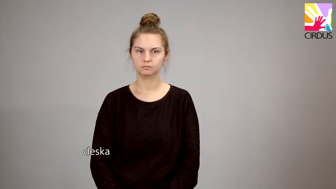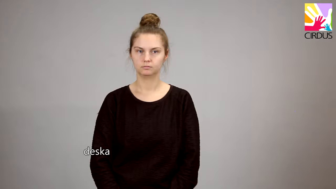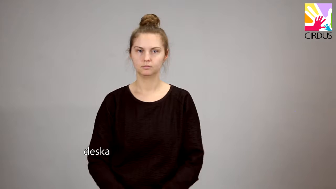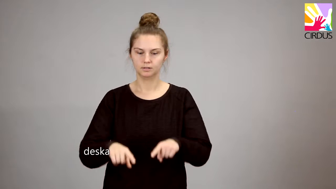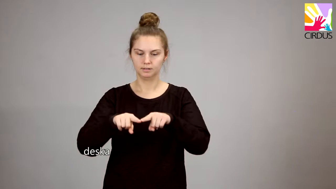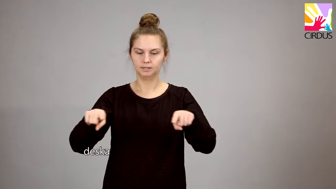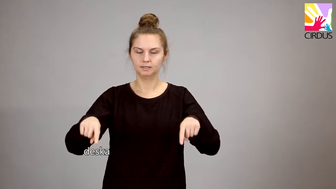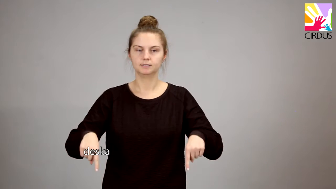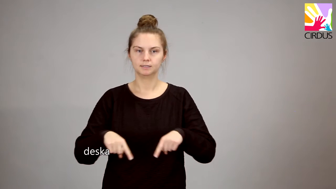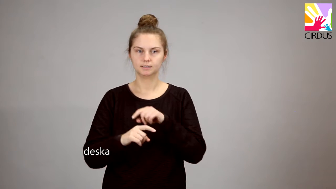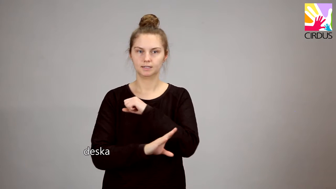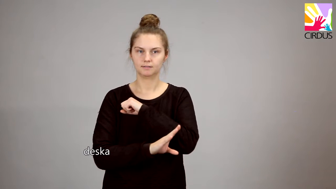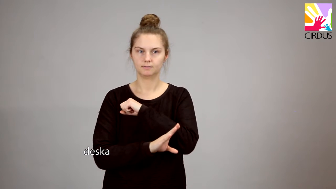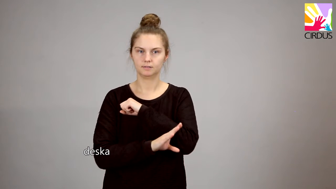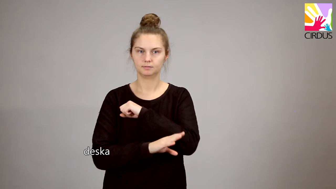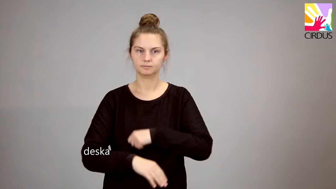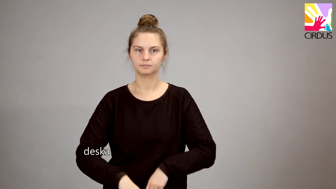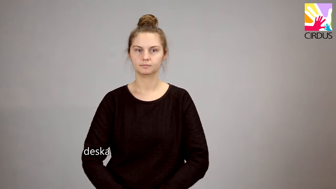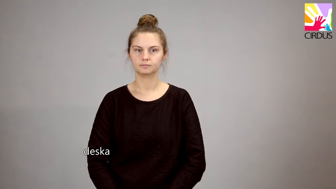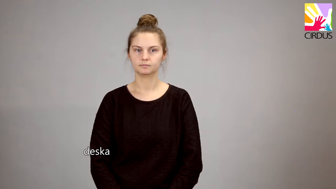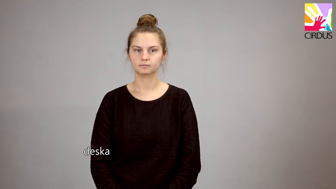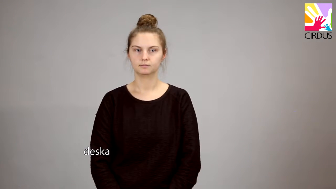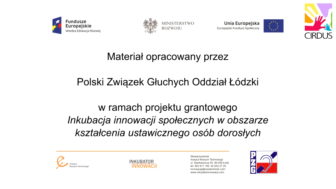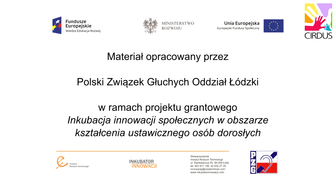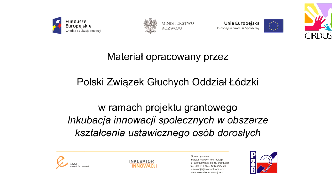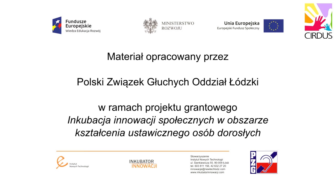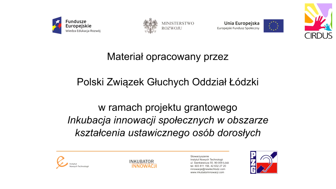deska